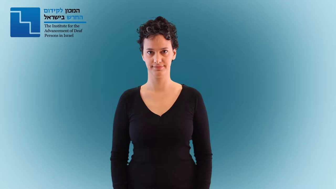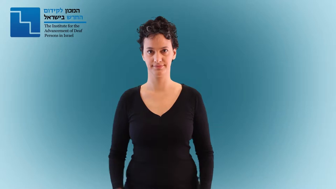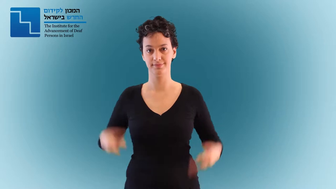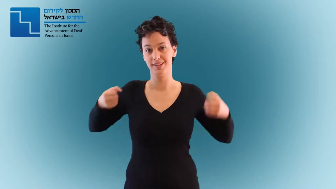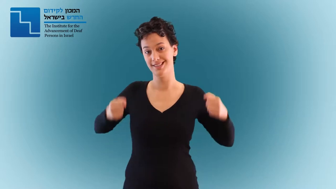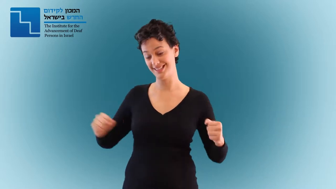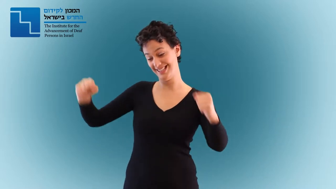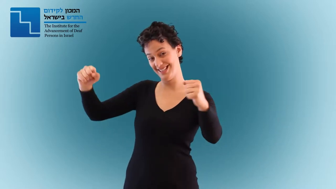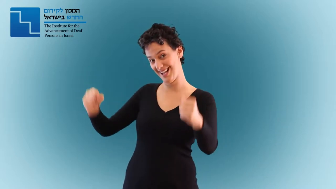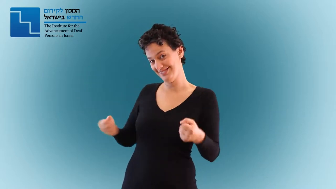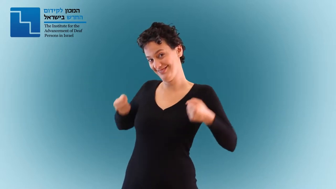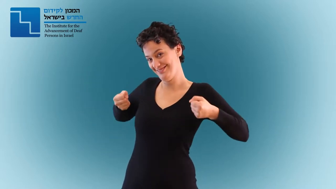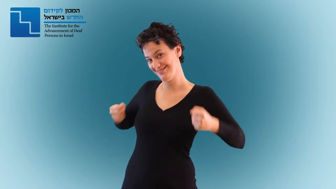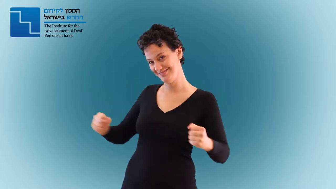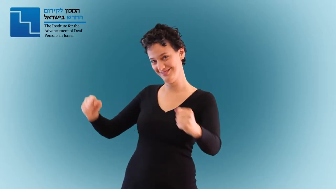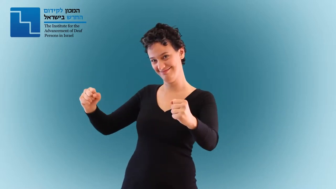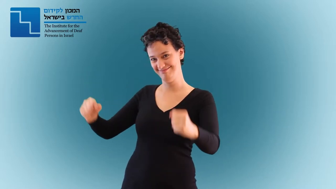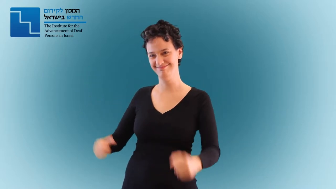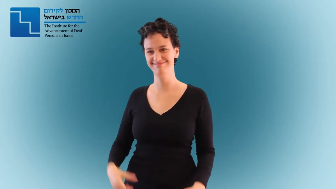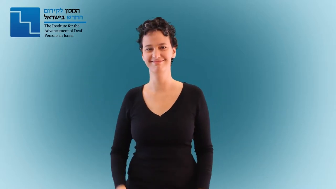נדנדה